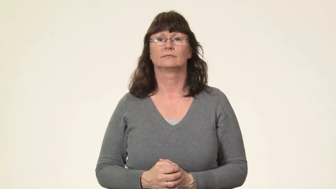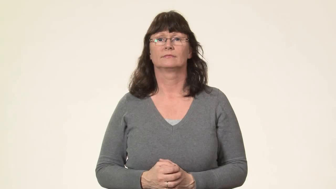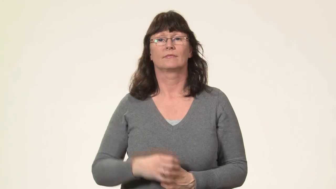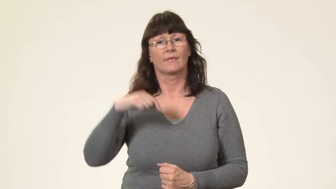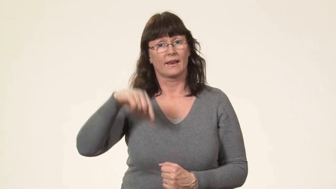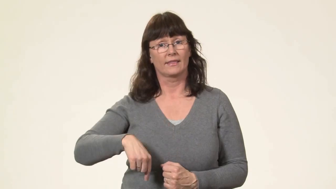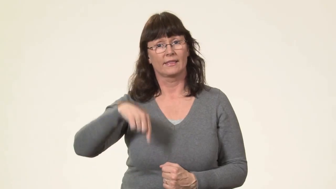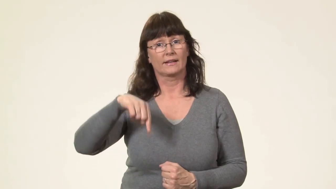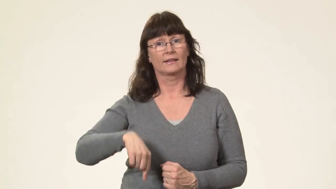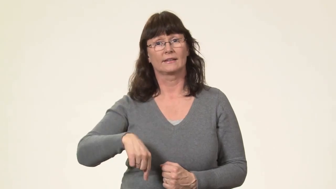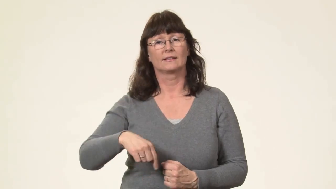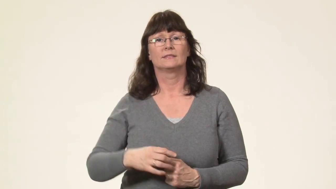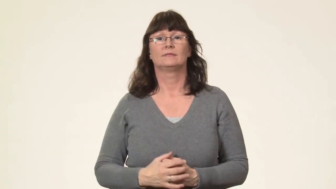Niðri